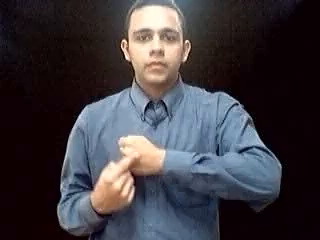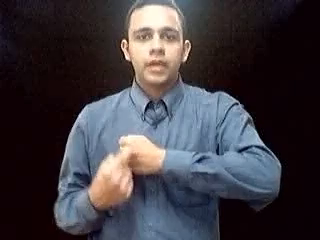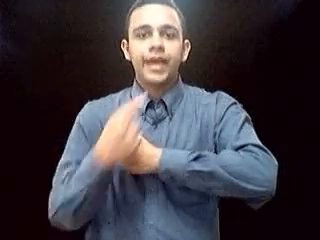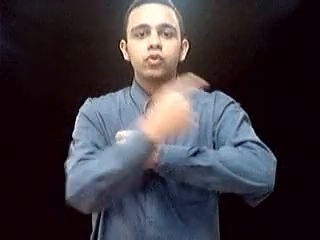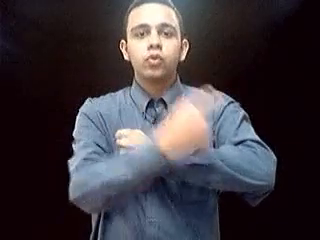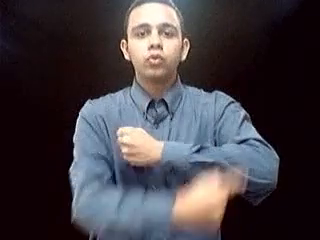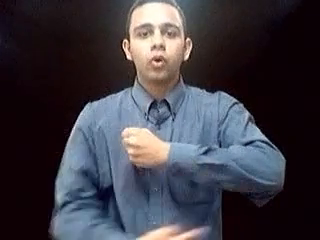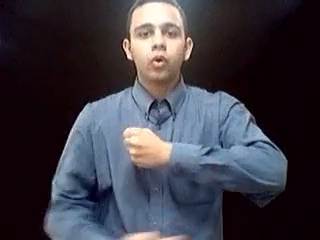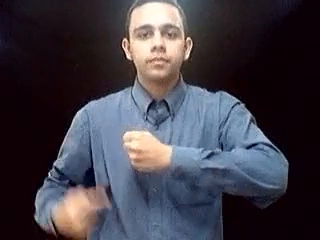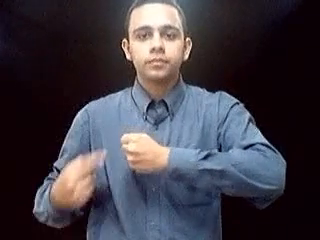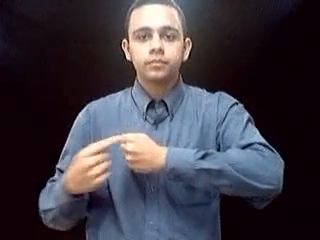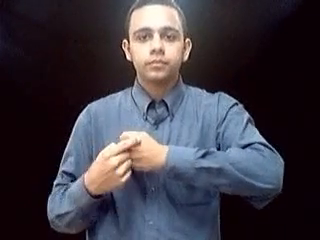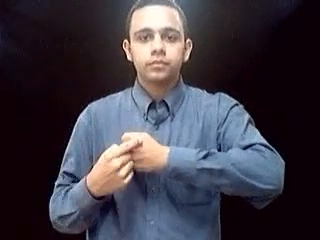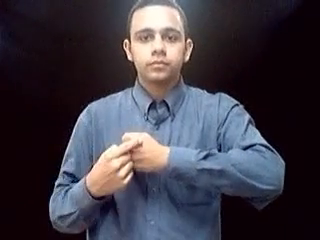escudo